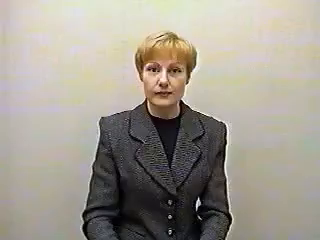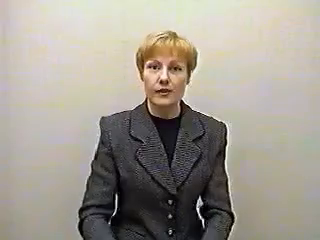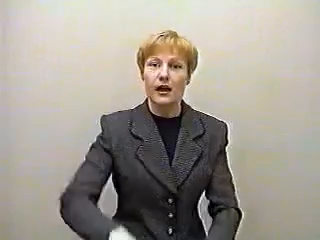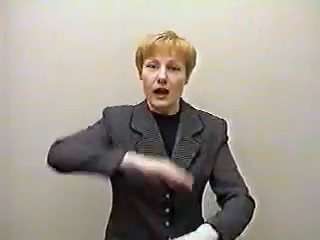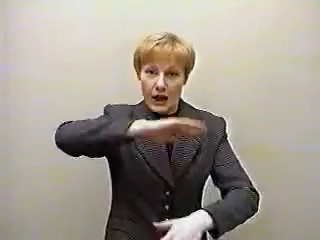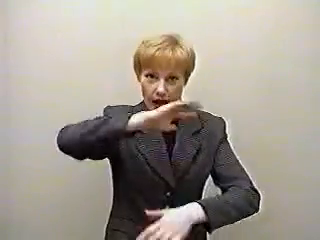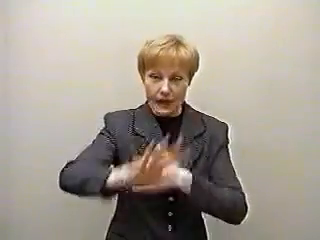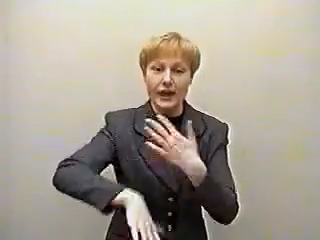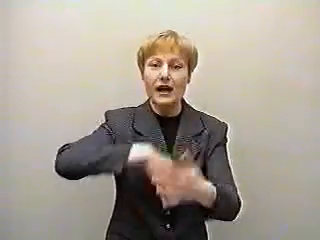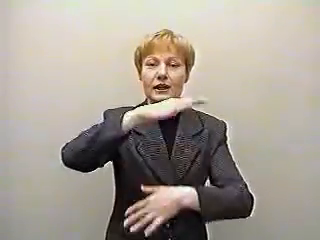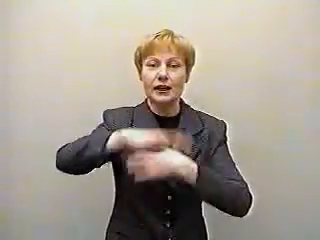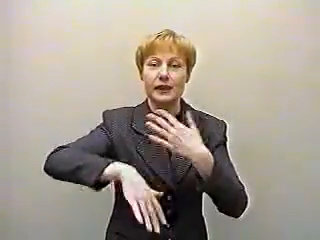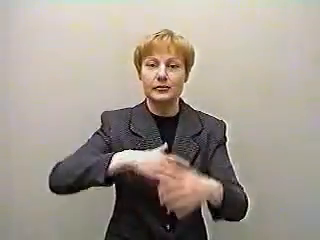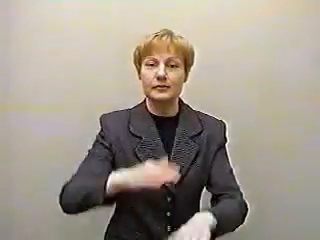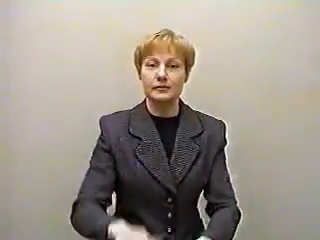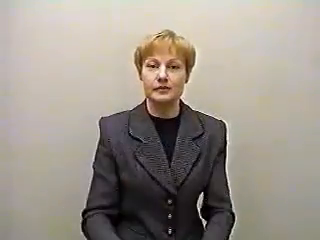анархия